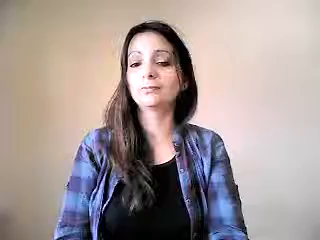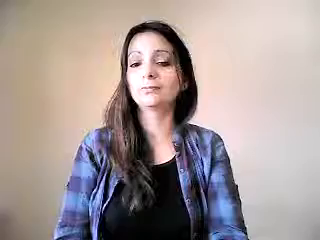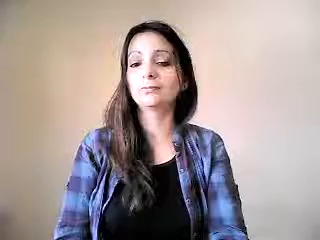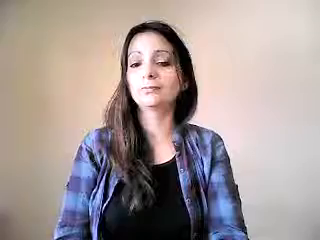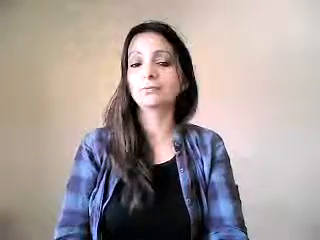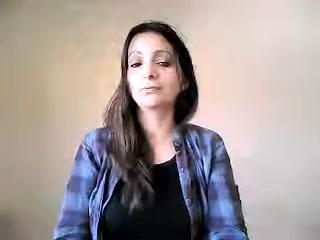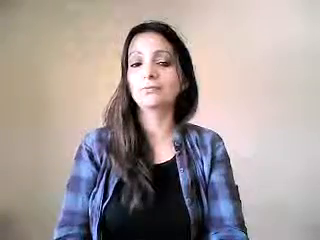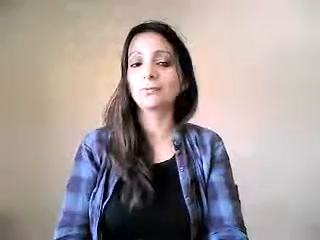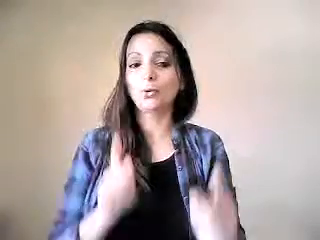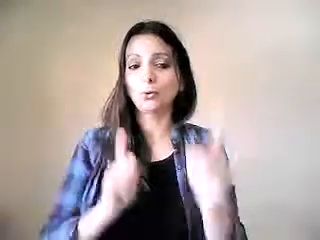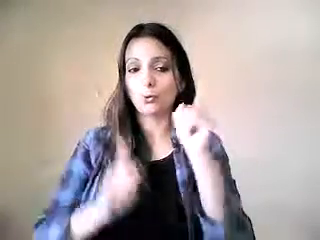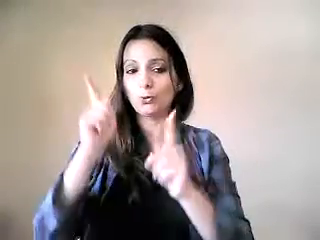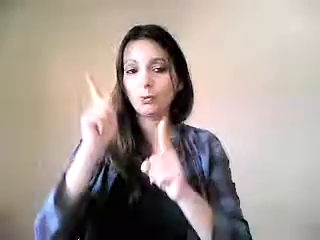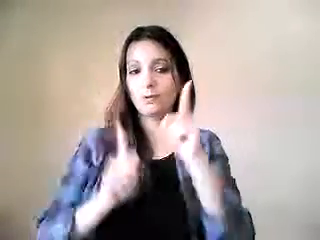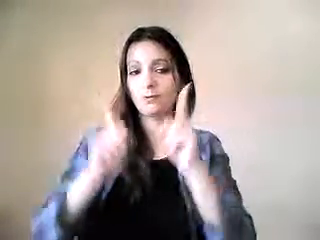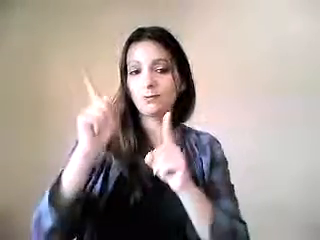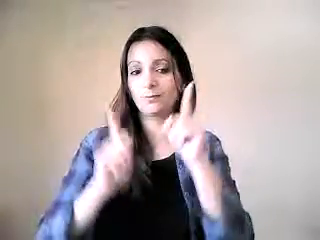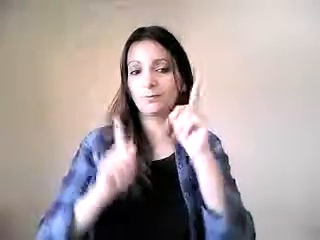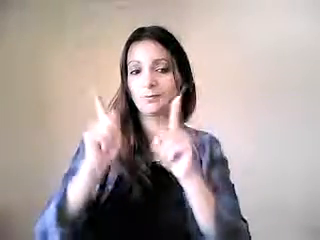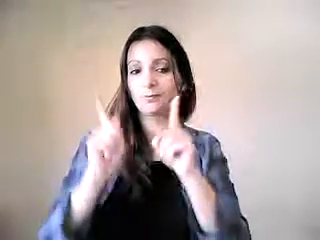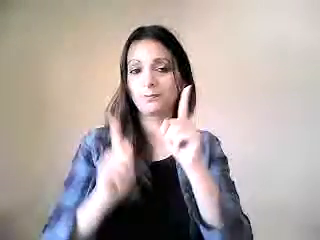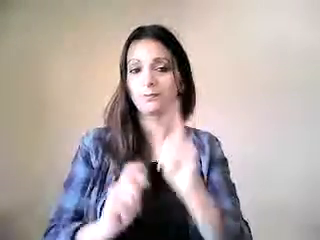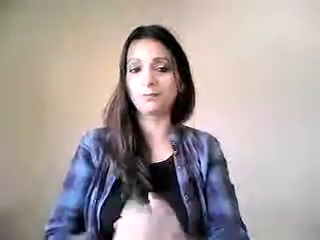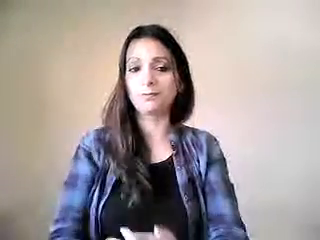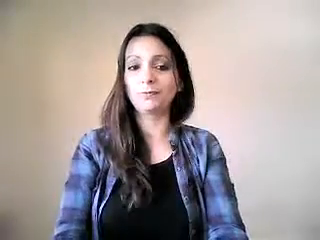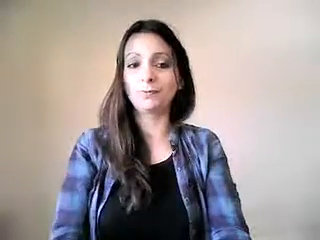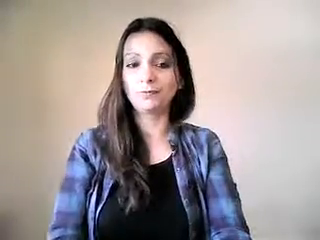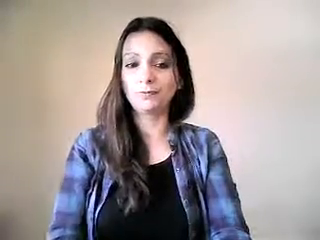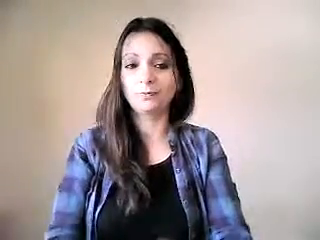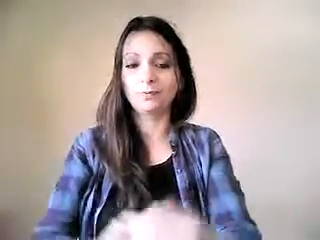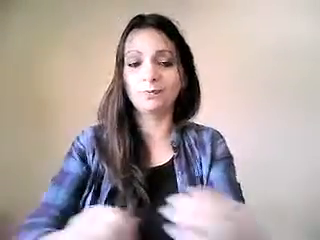Juillet